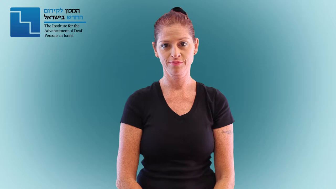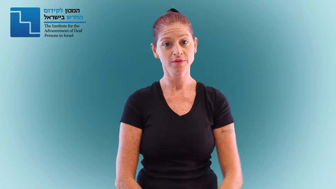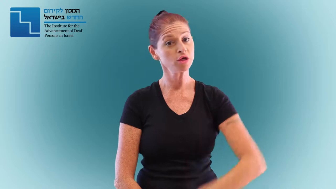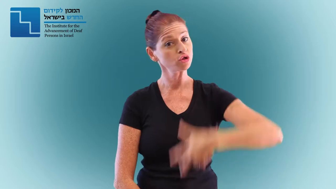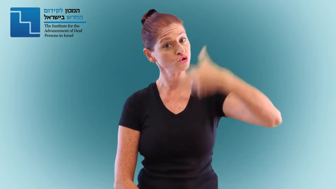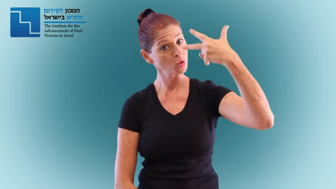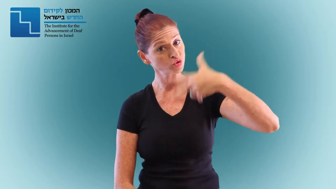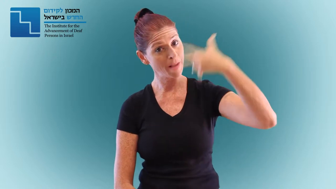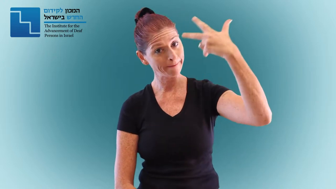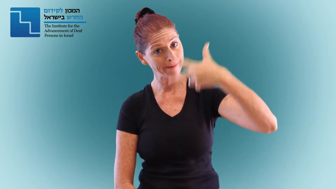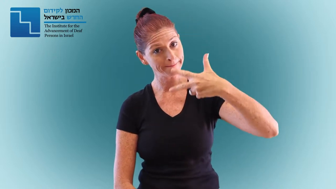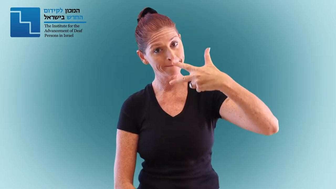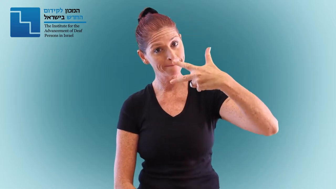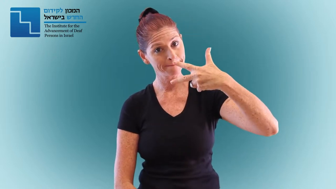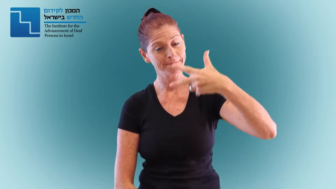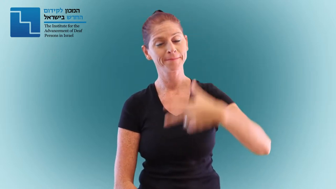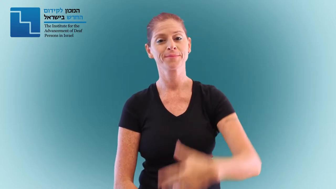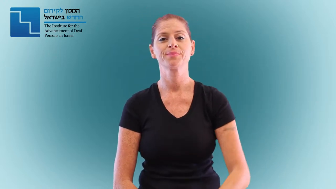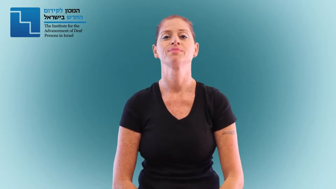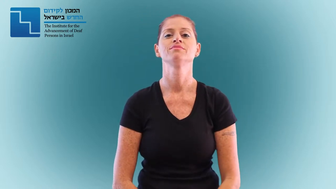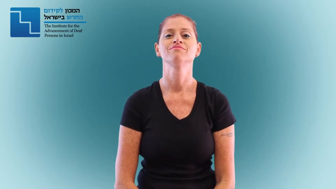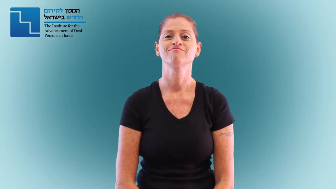שלושה ימים